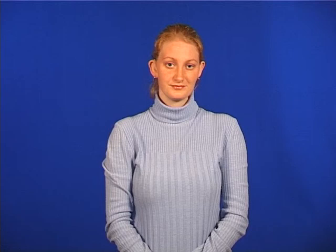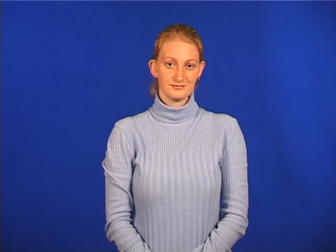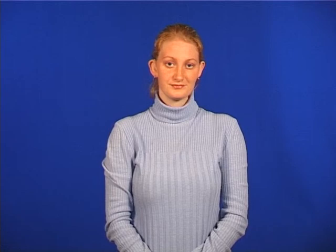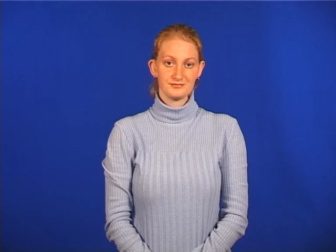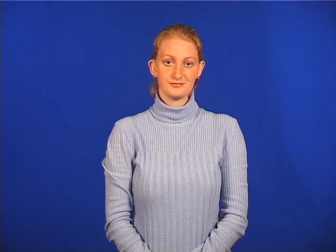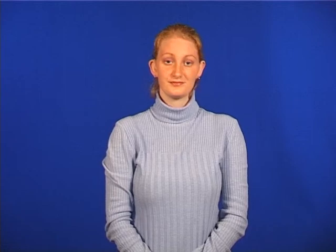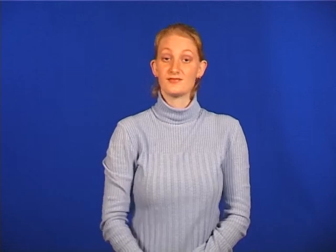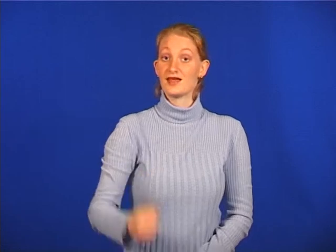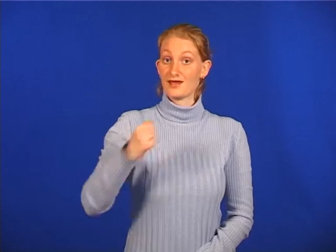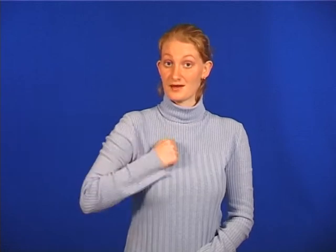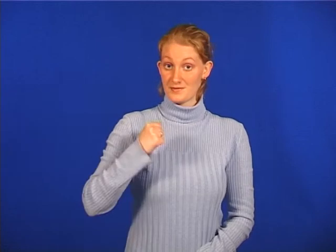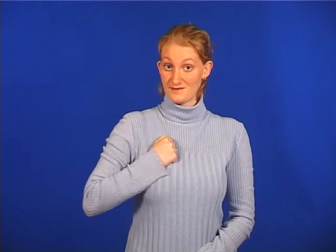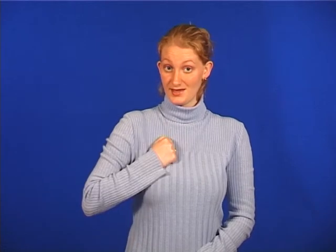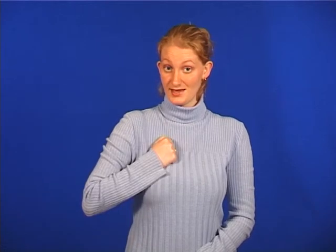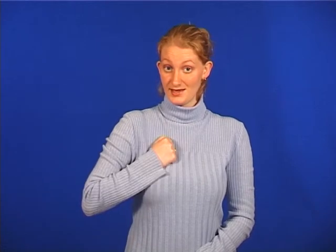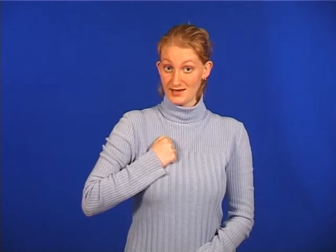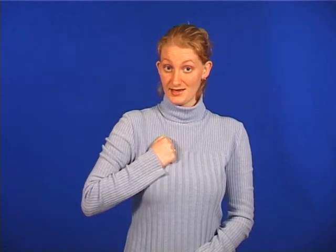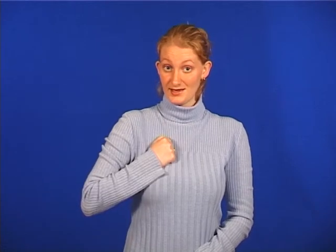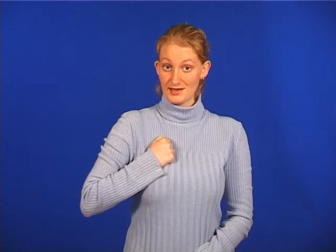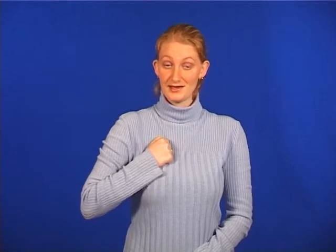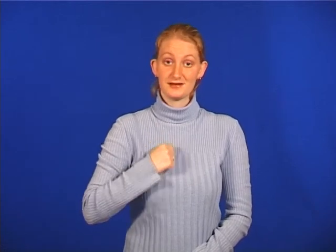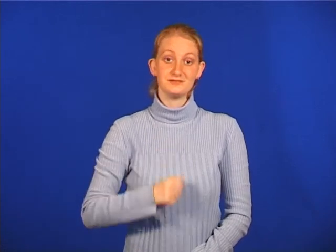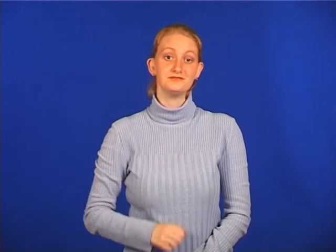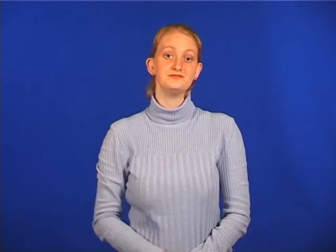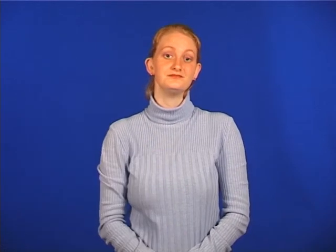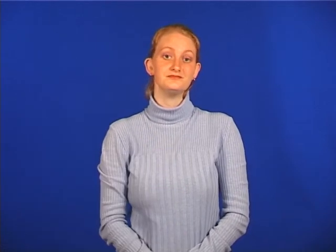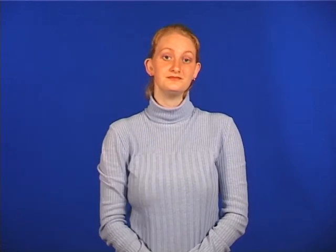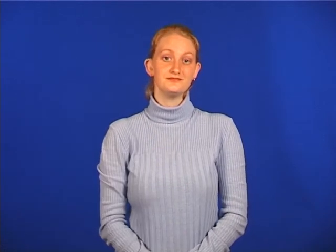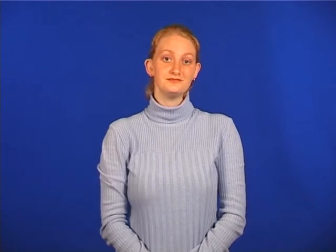Keflavík